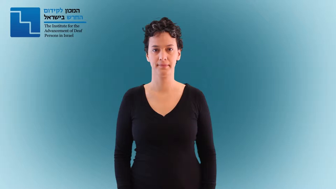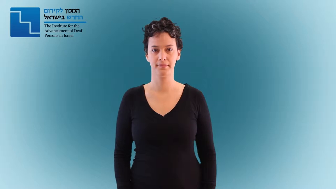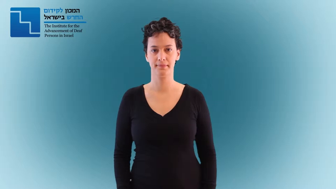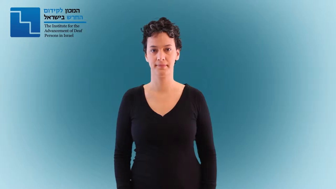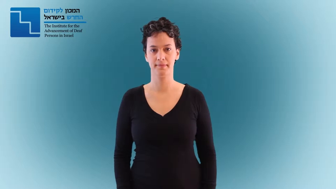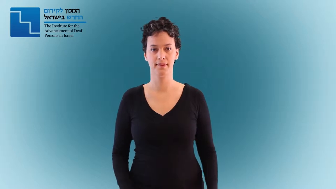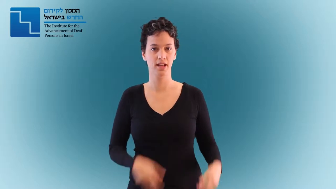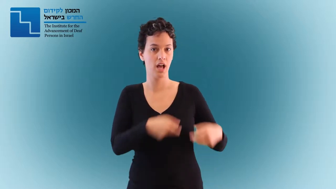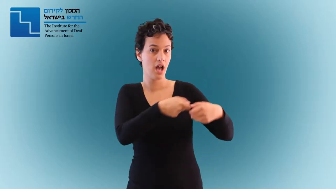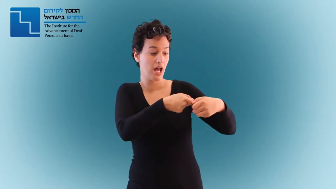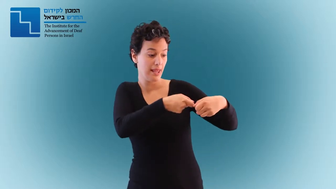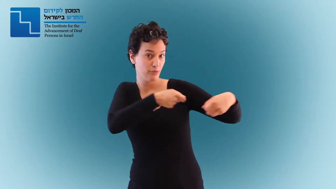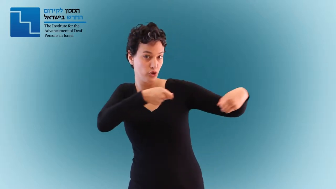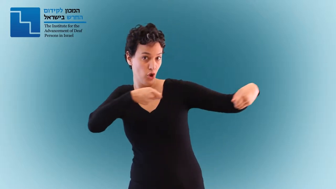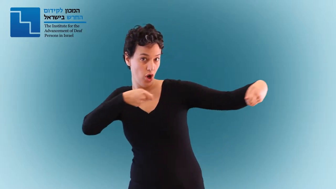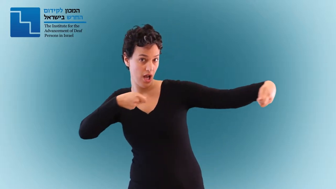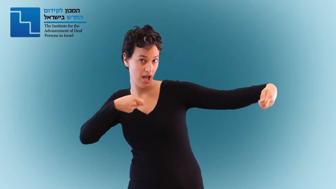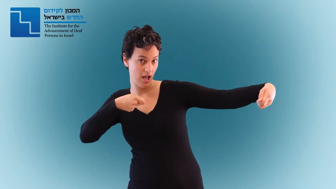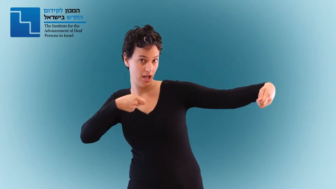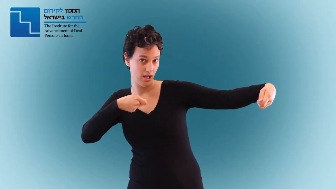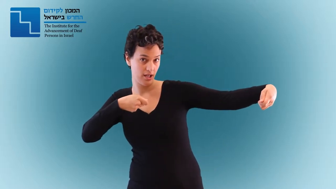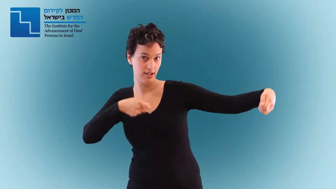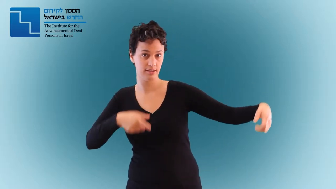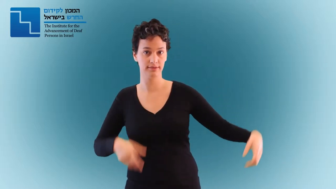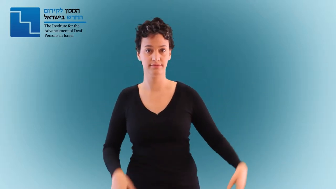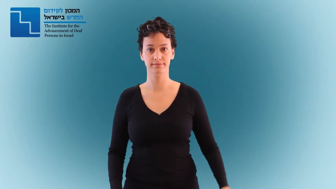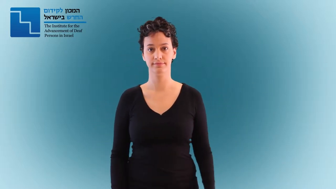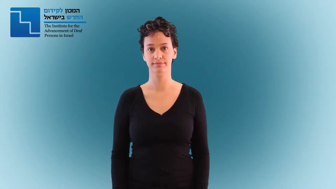למתוח